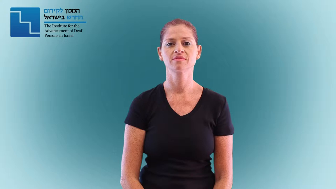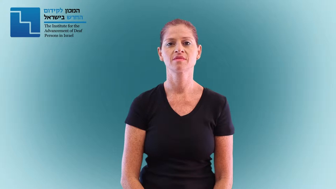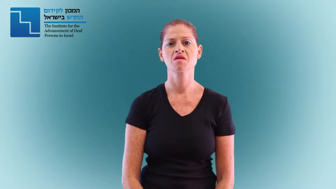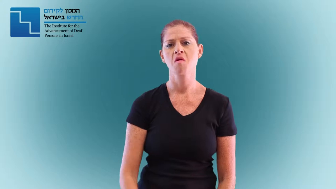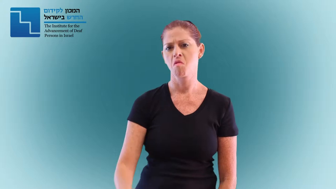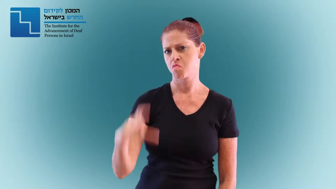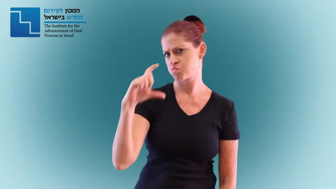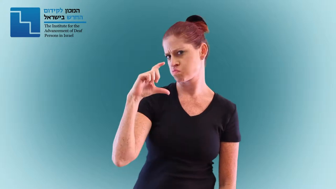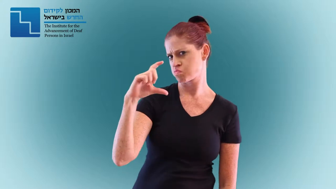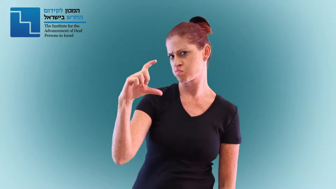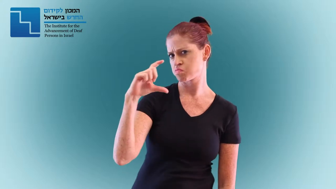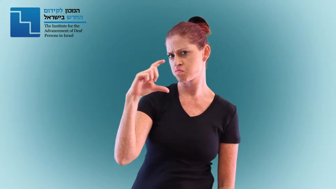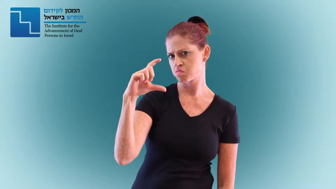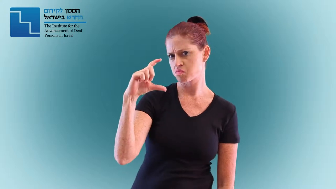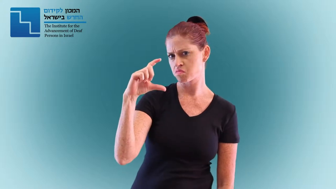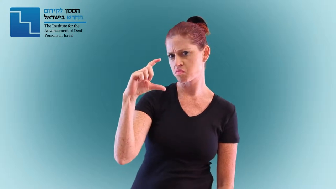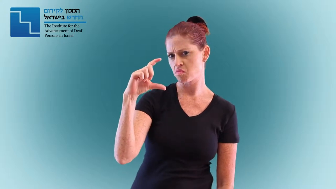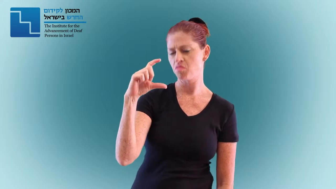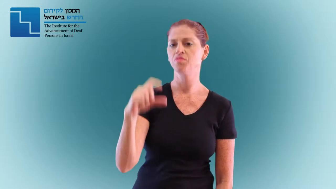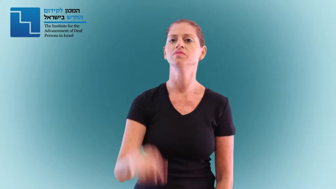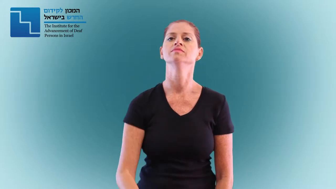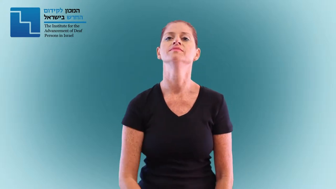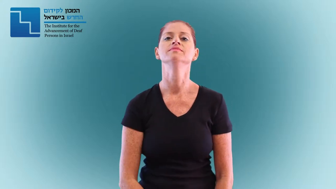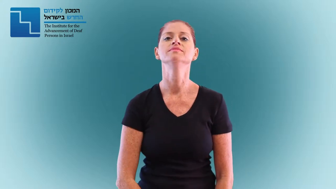עבה